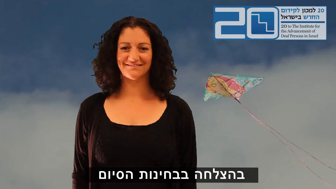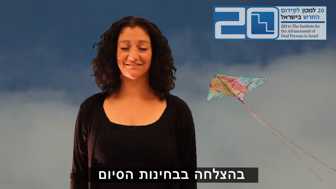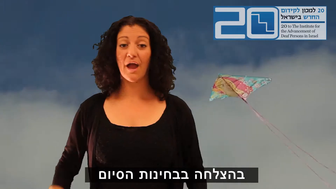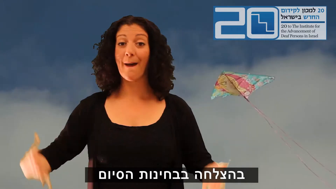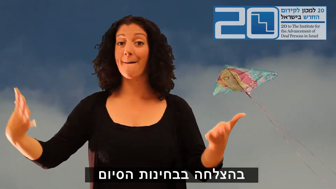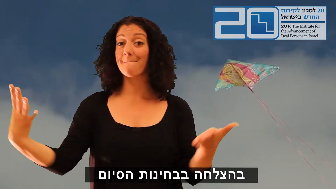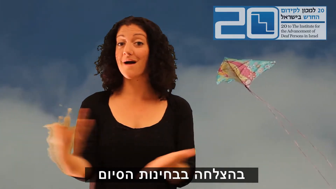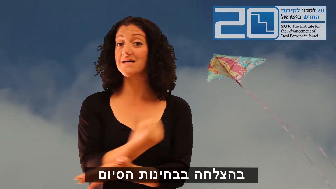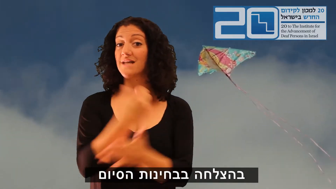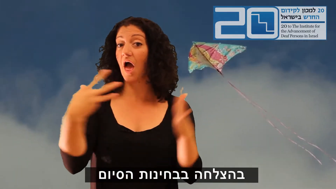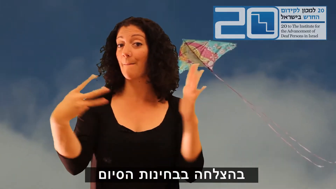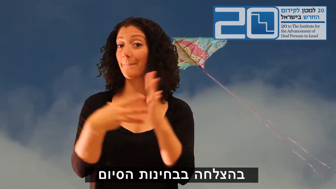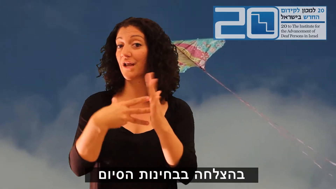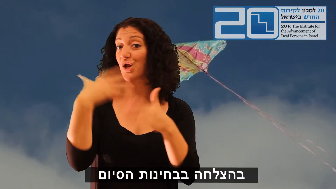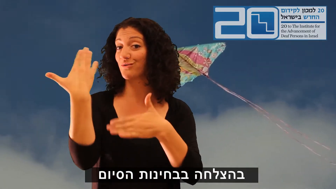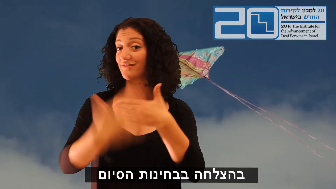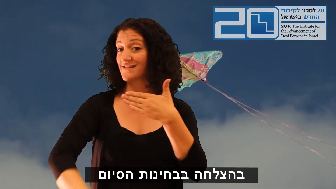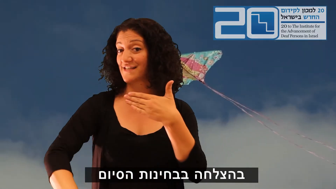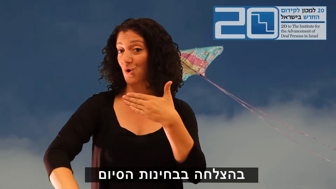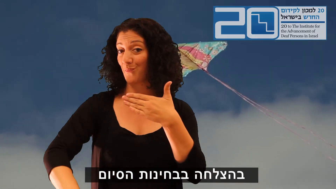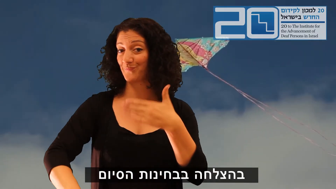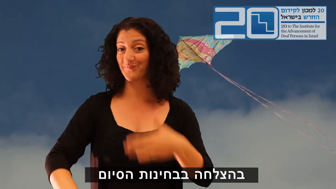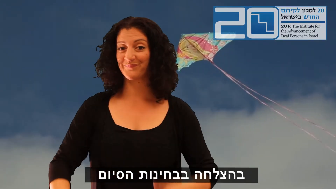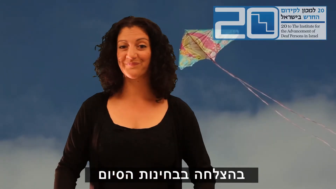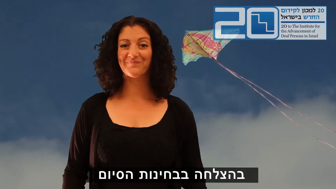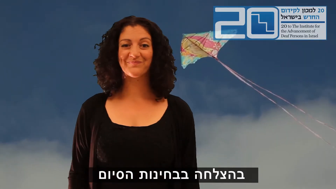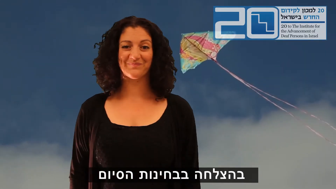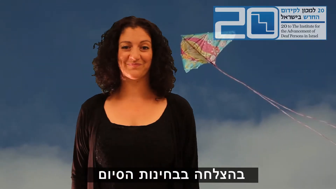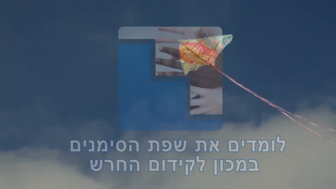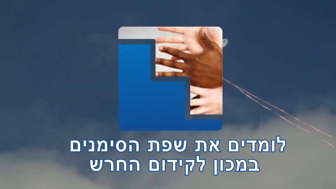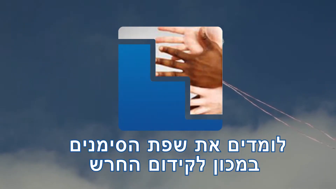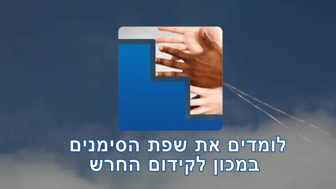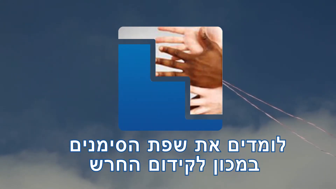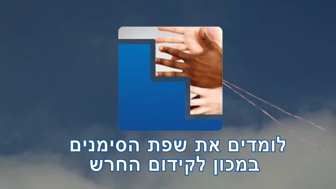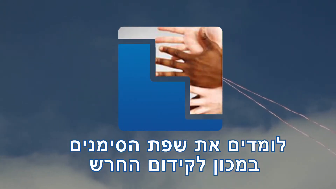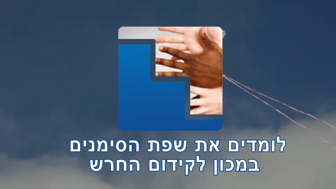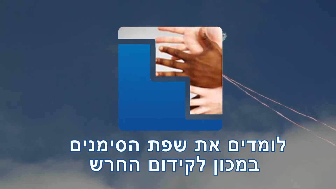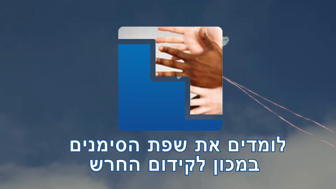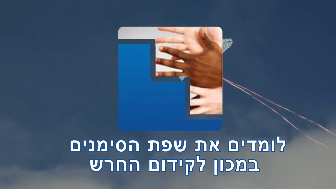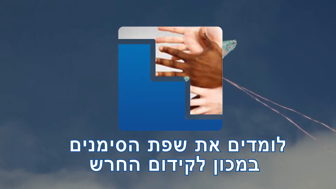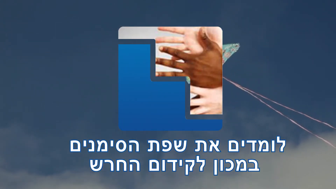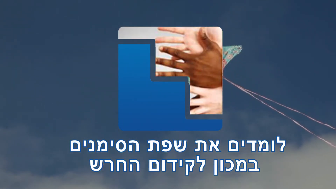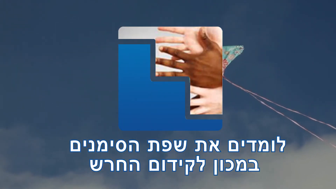בהצלחה בבחינות הסיום